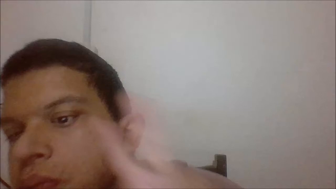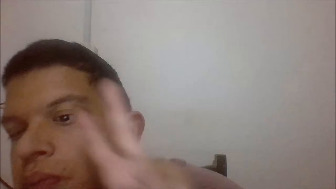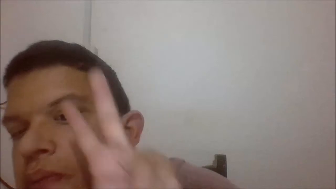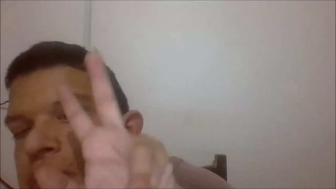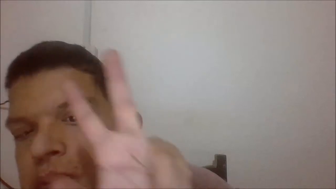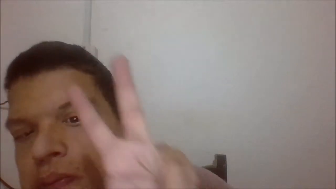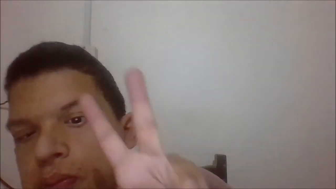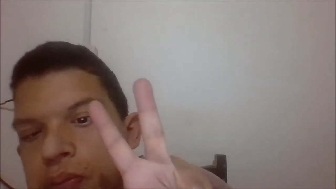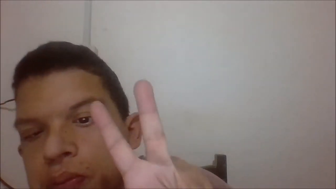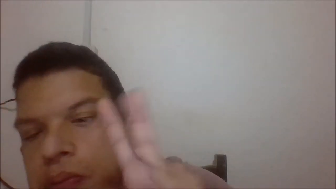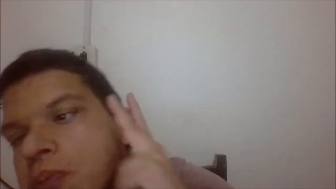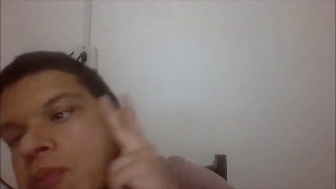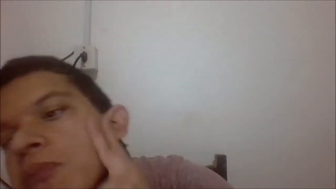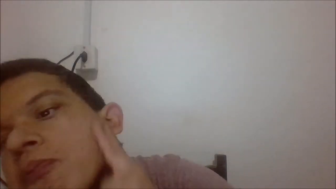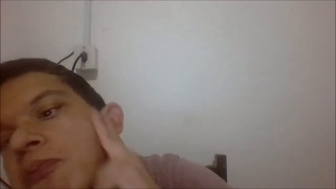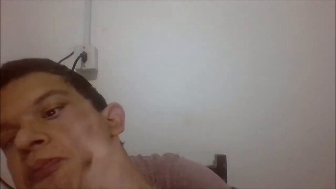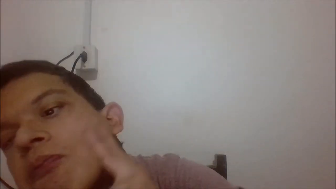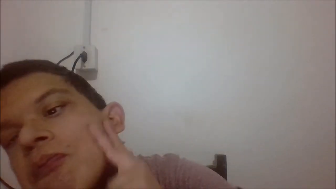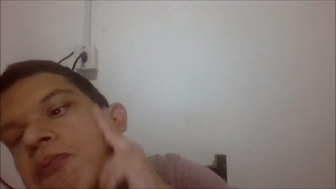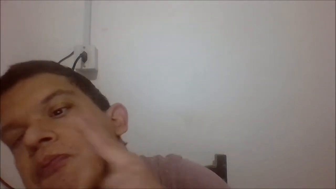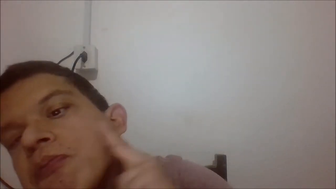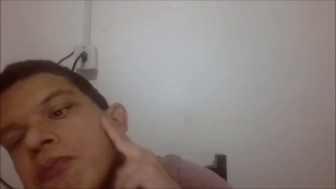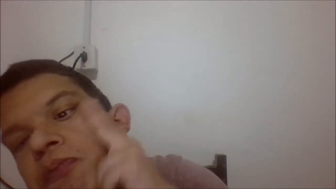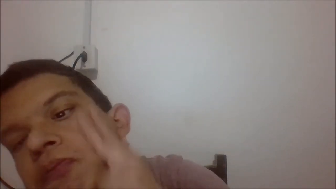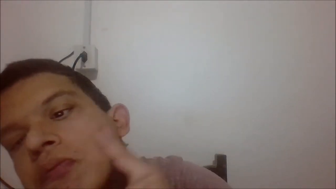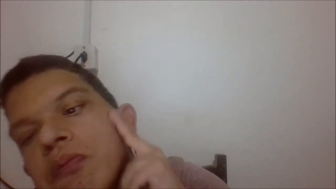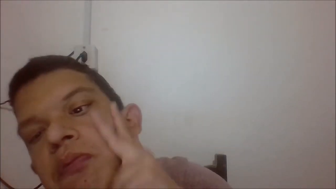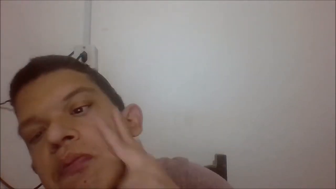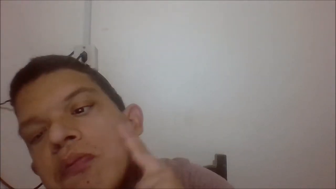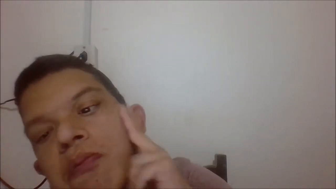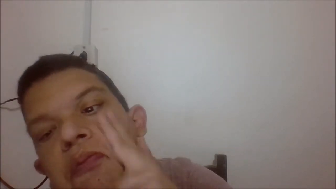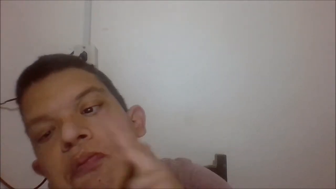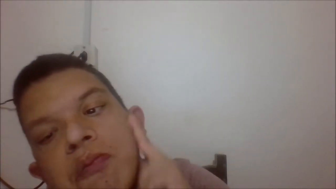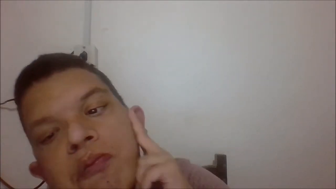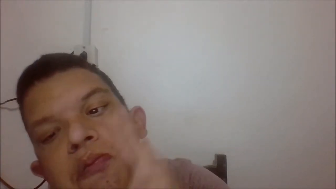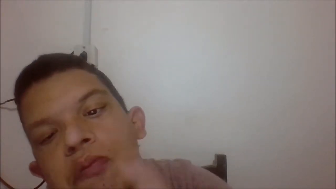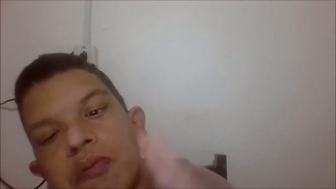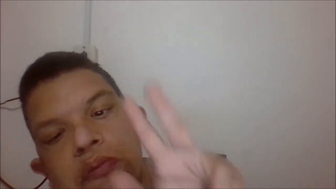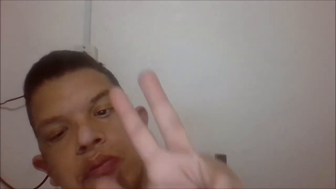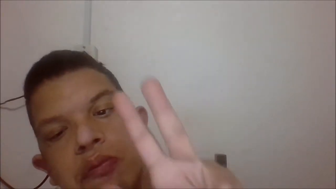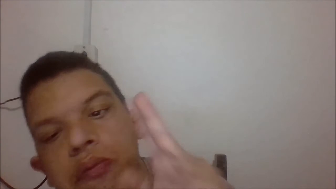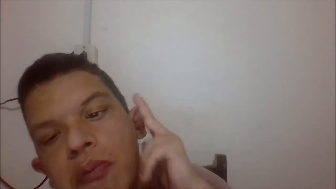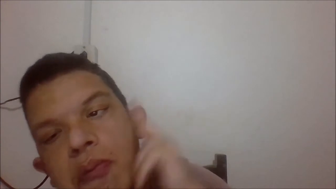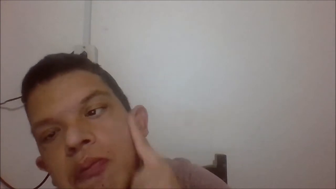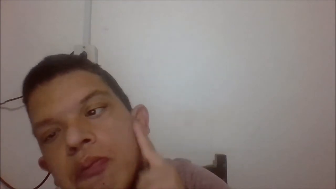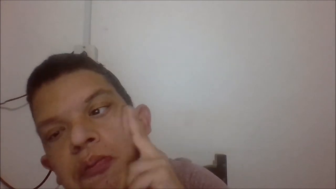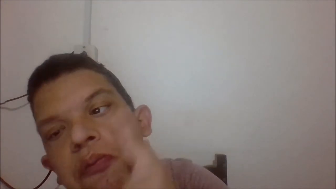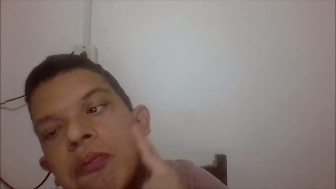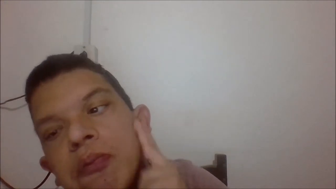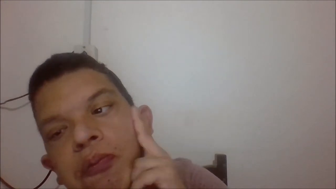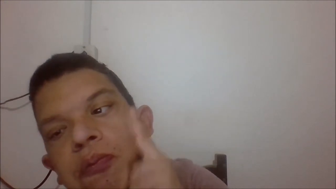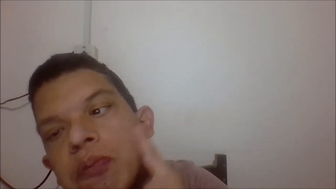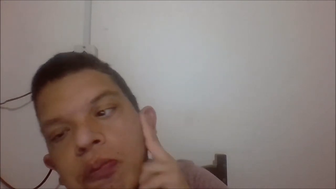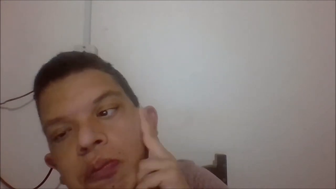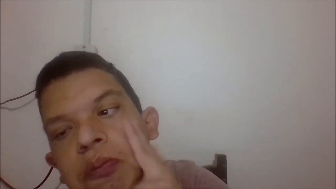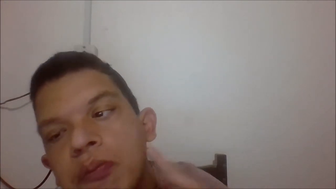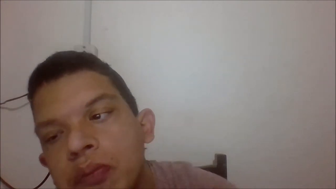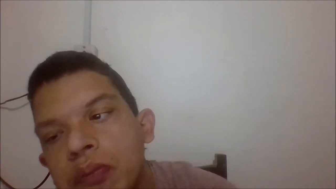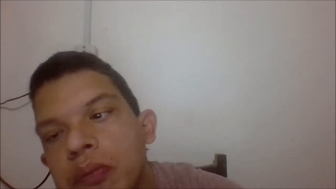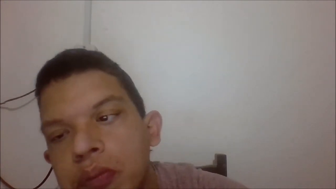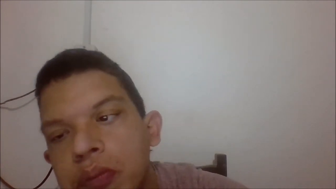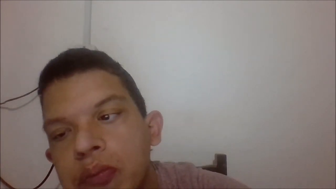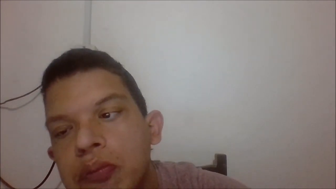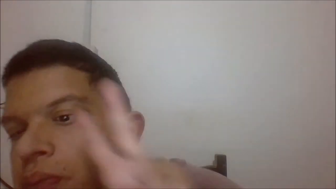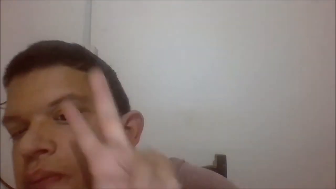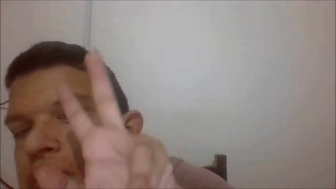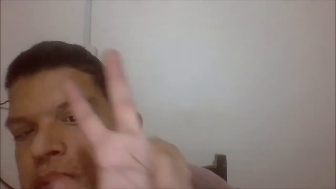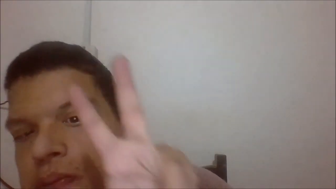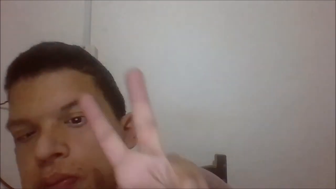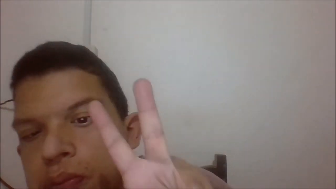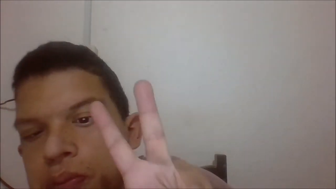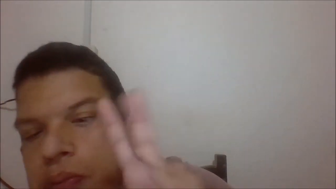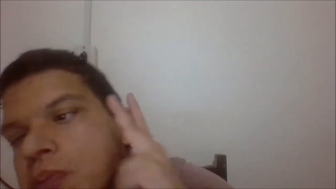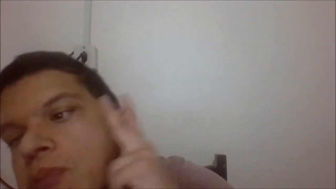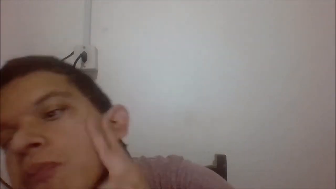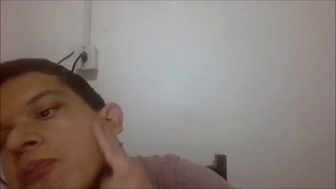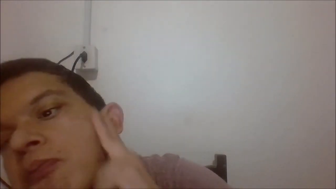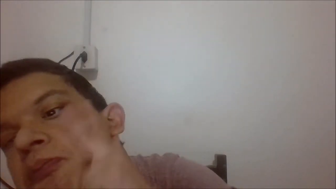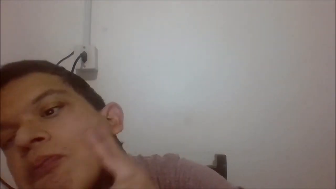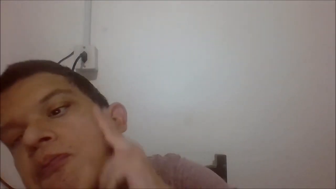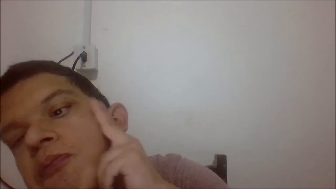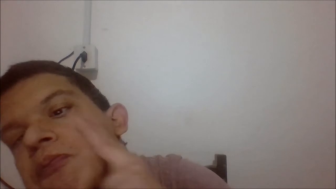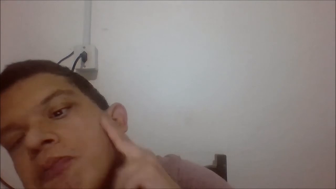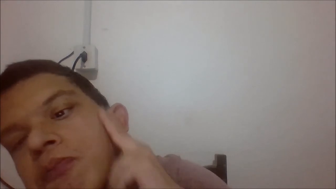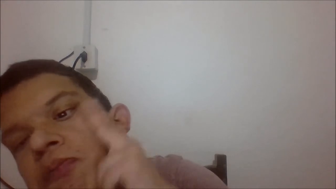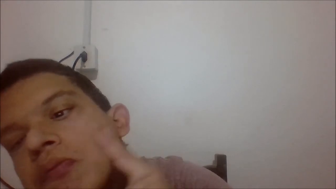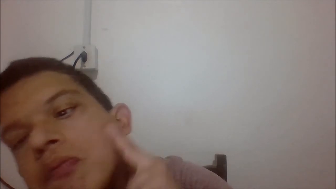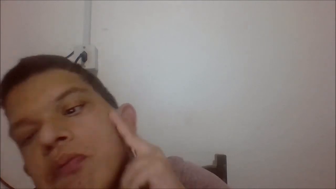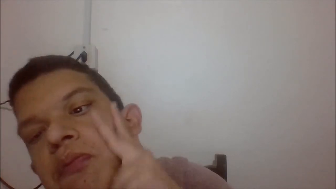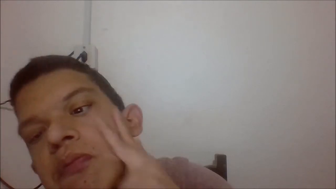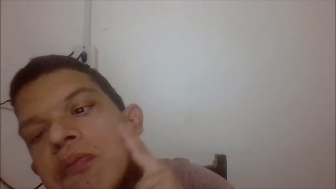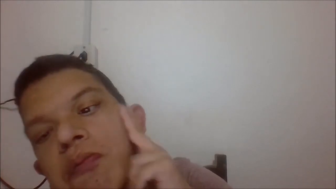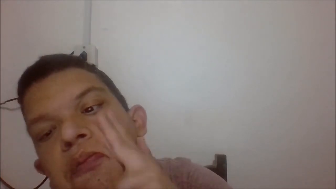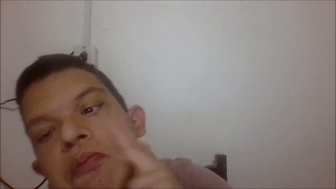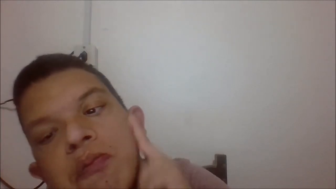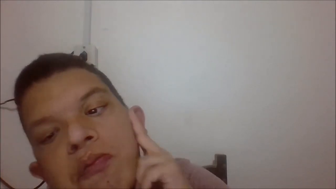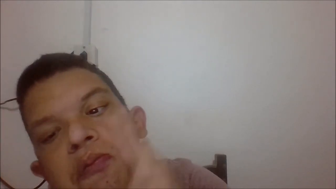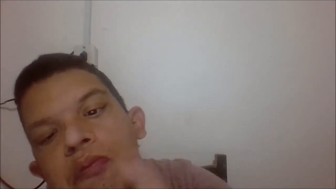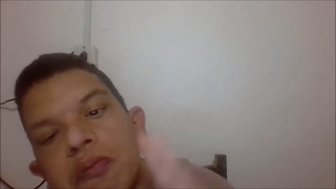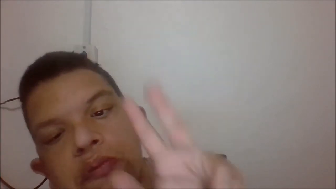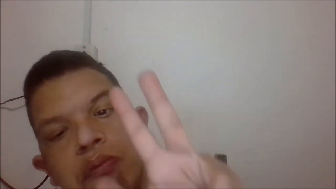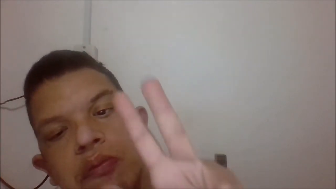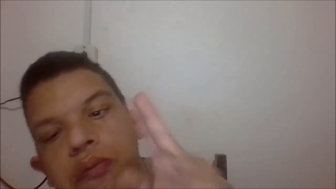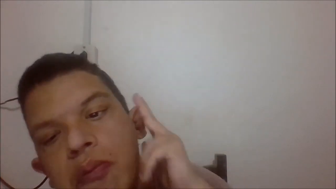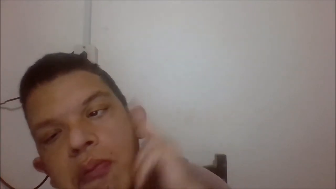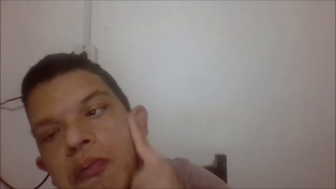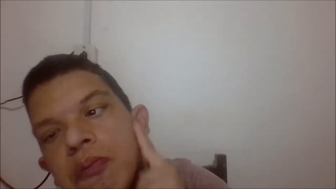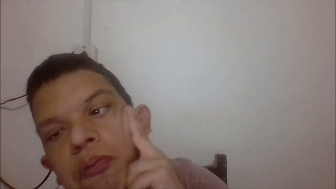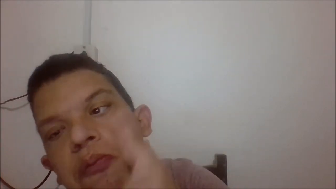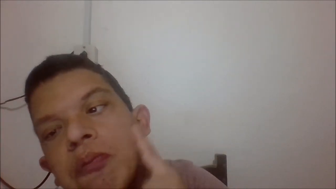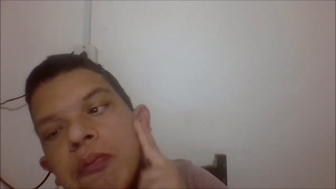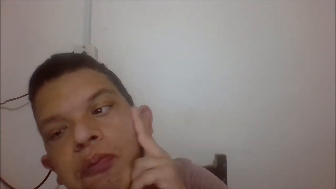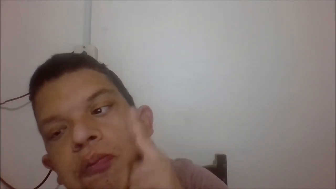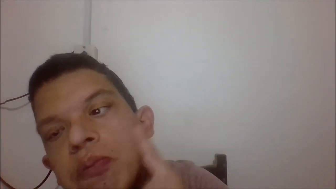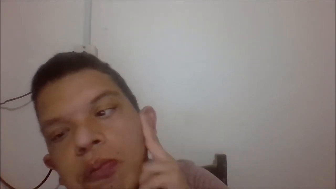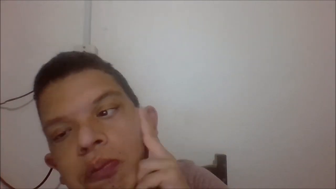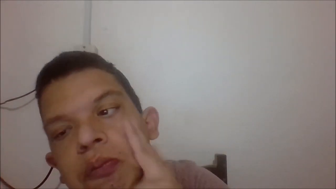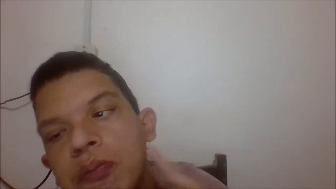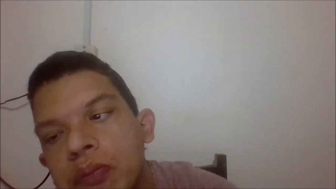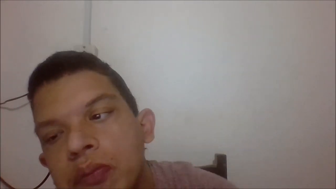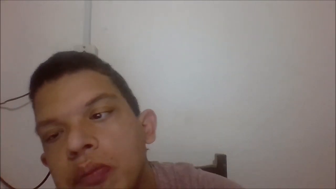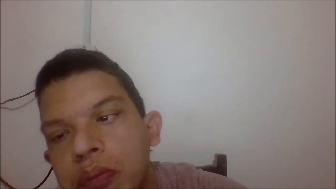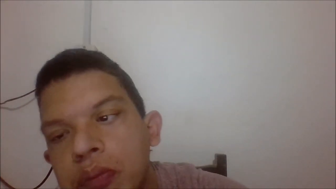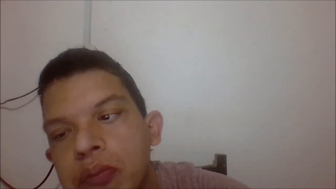ROSA